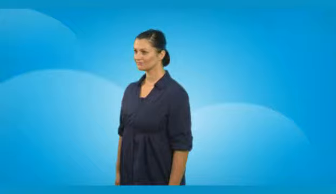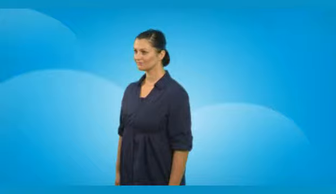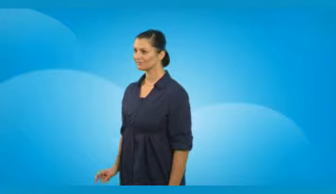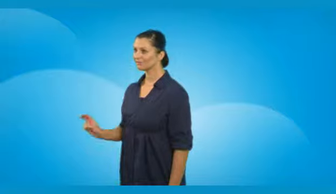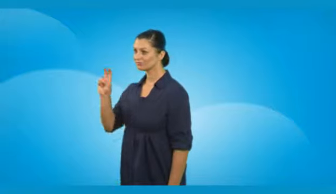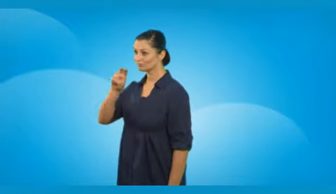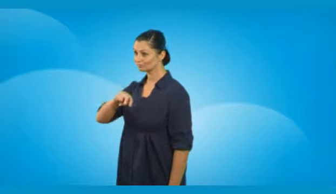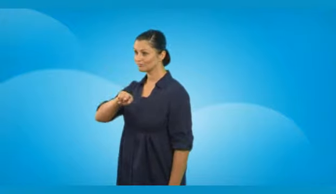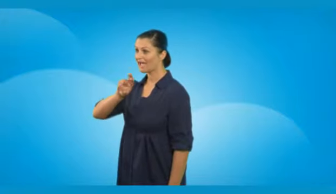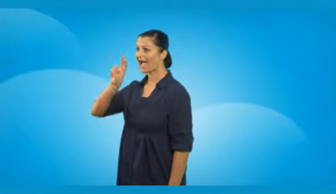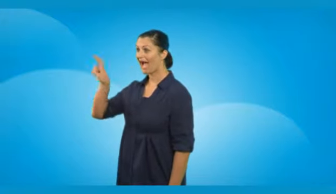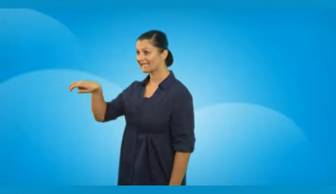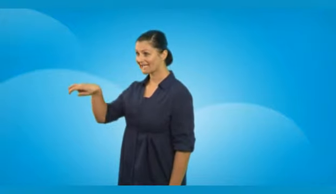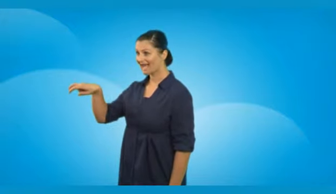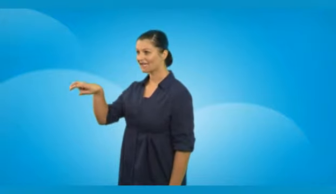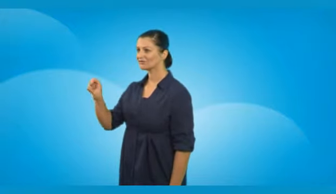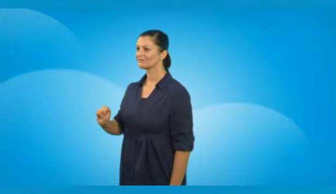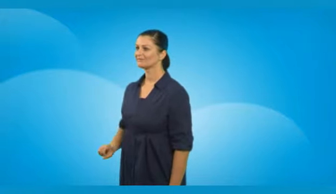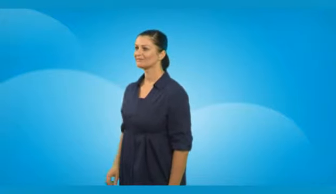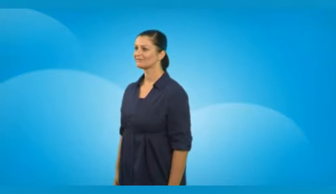Átszállás